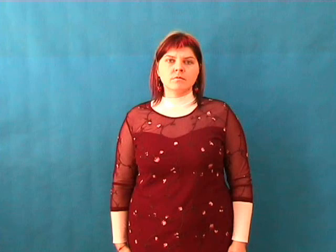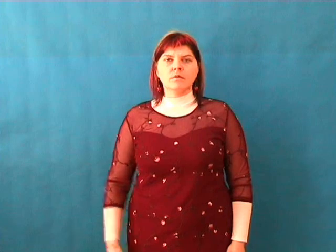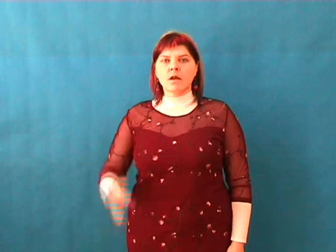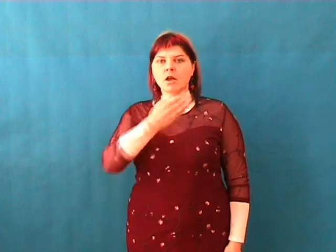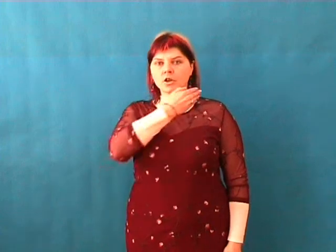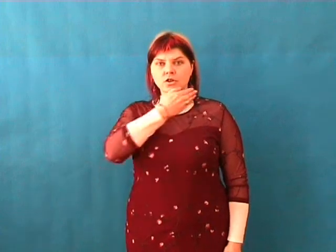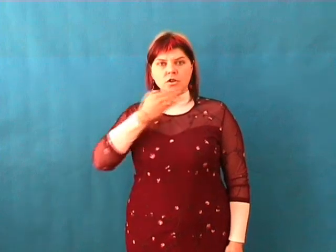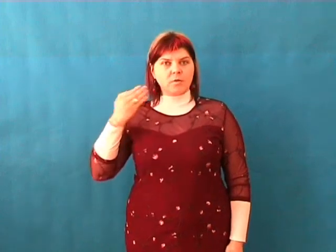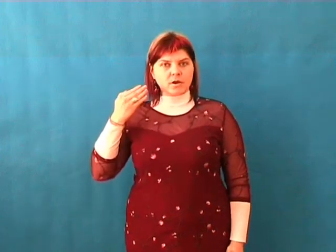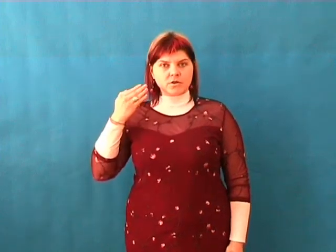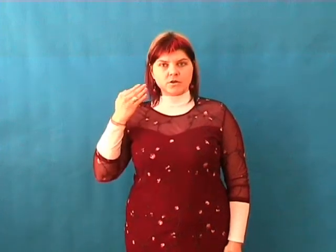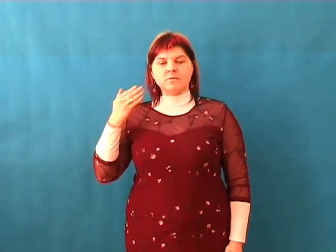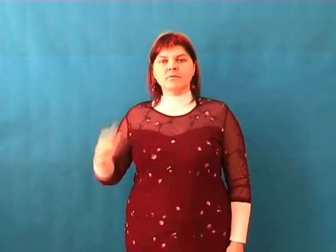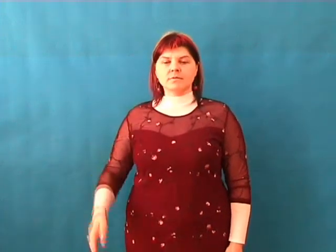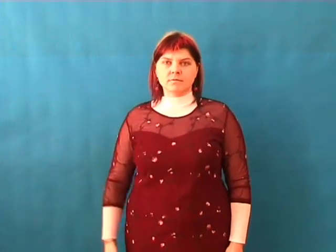nie mieć